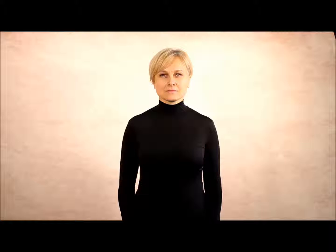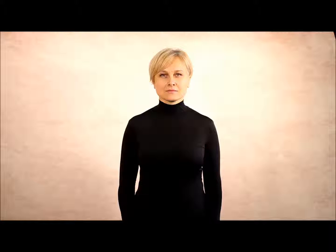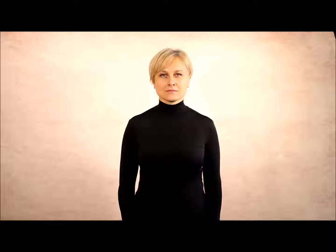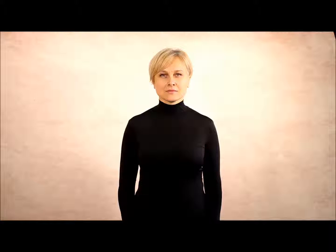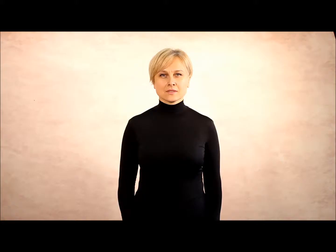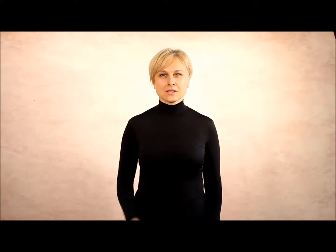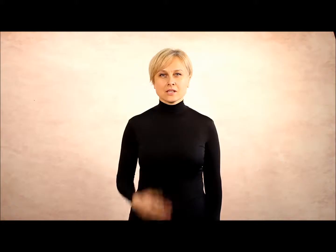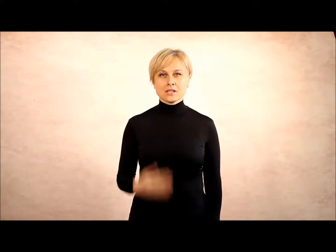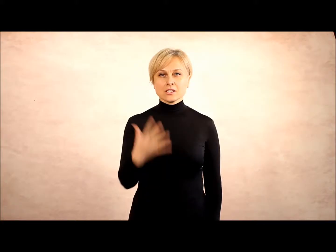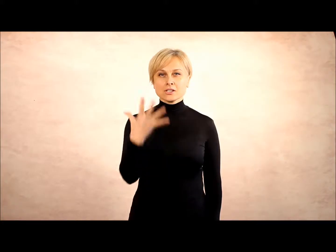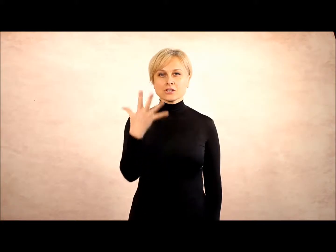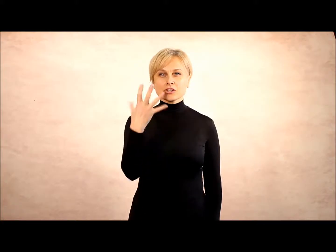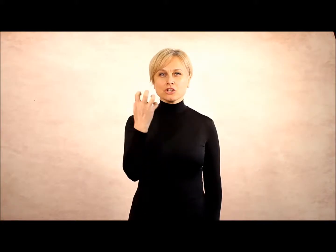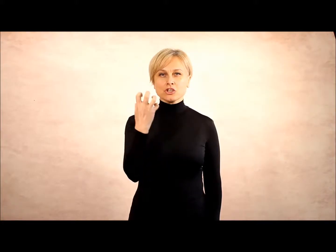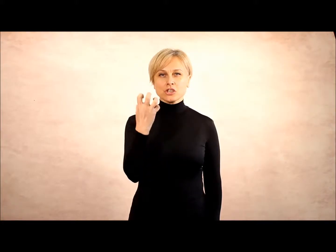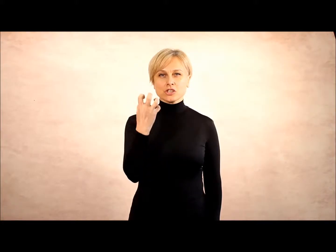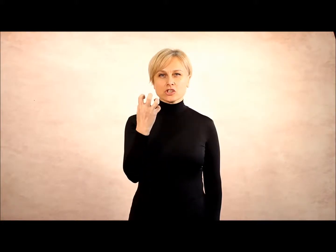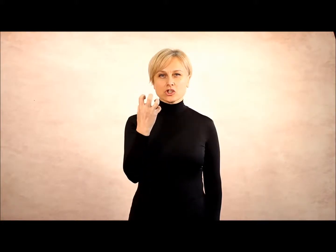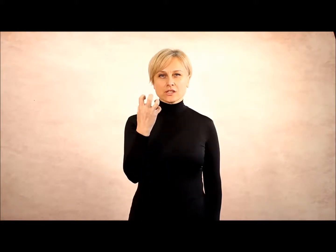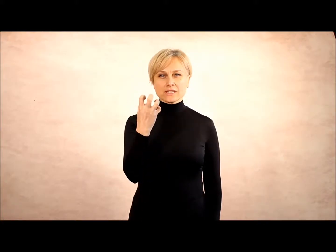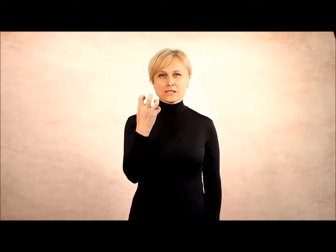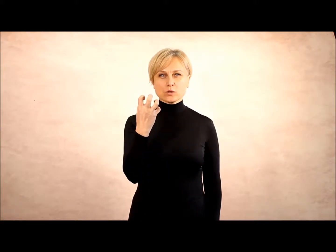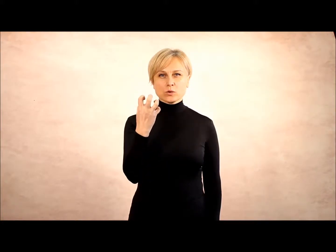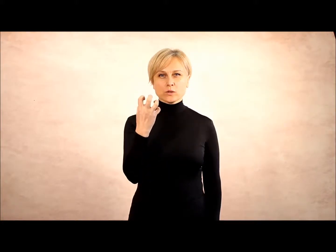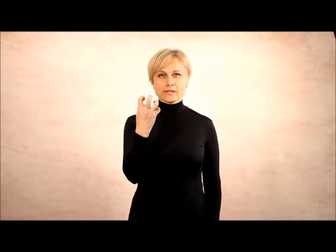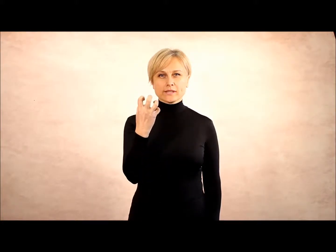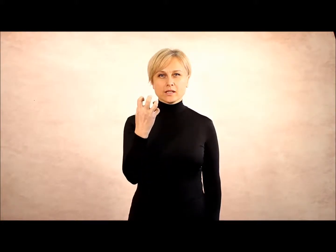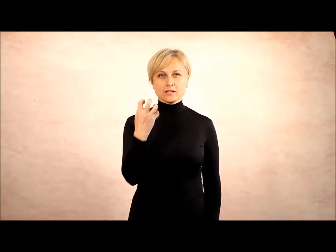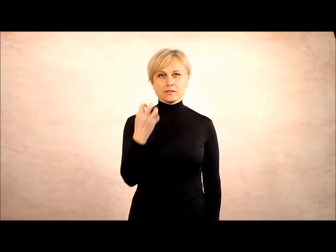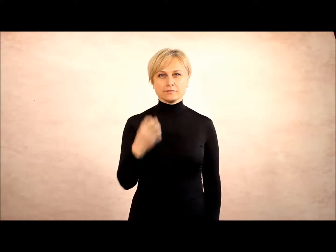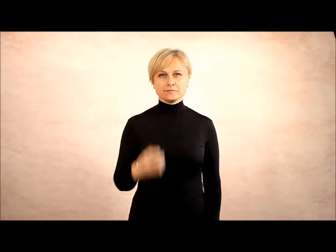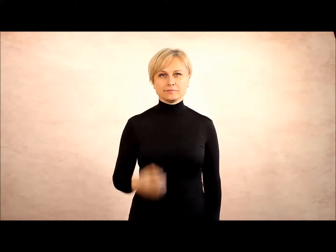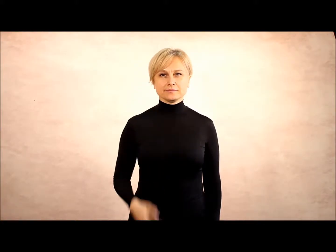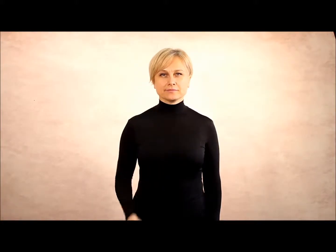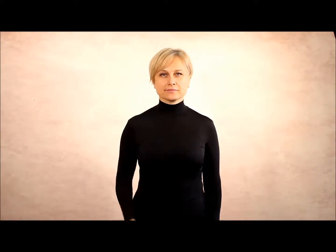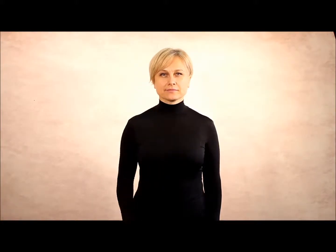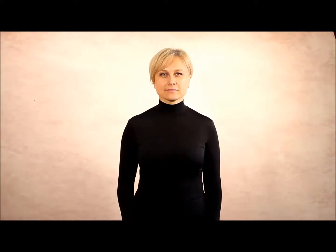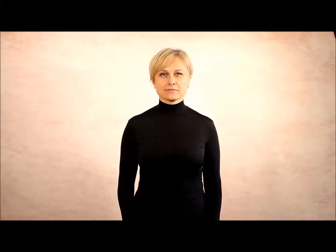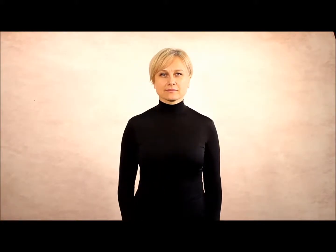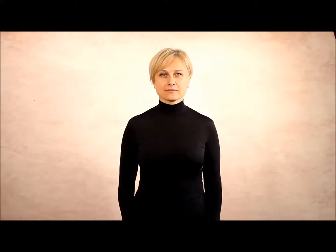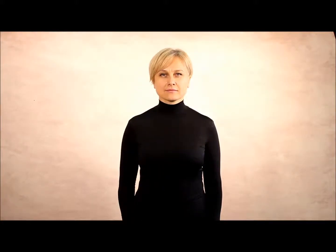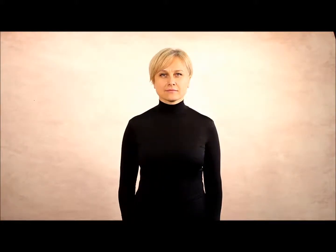500